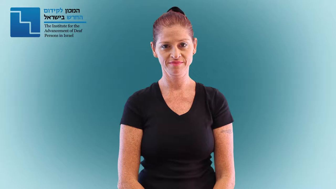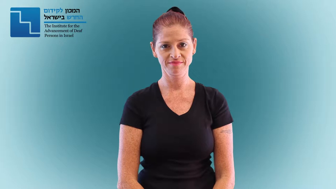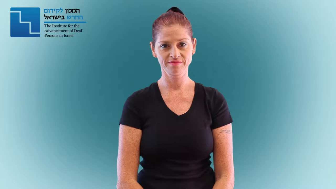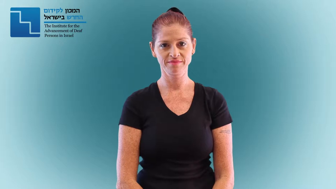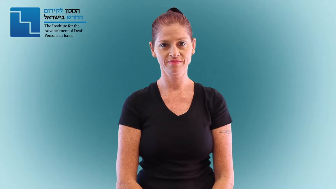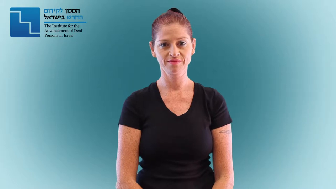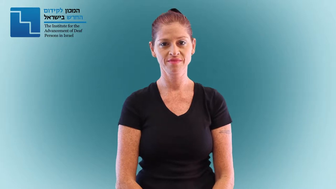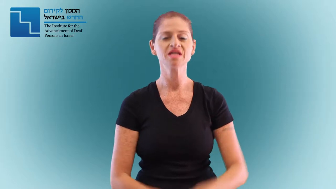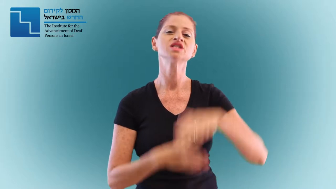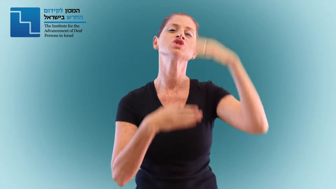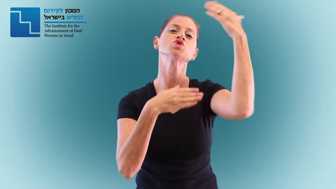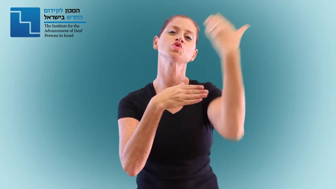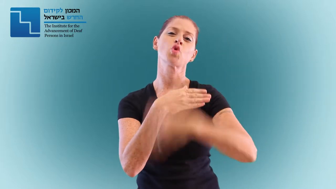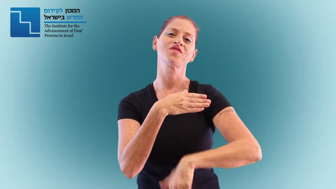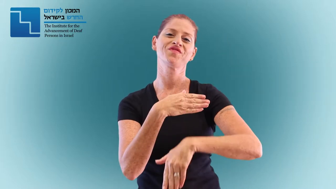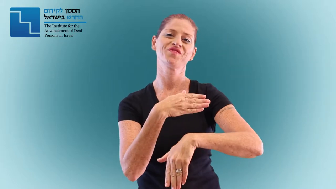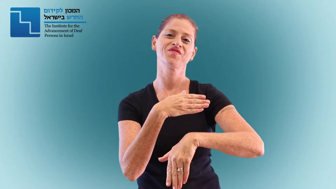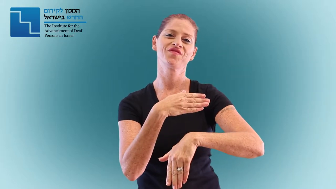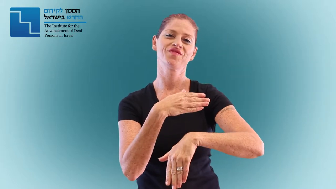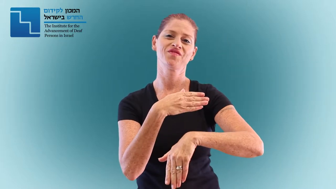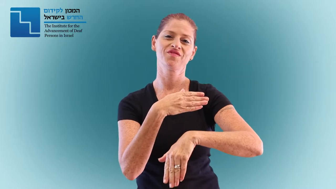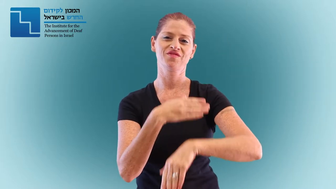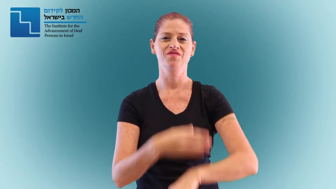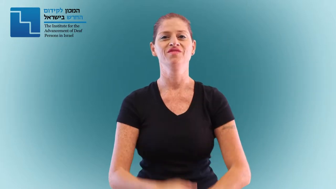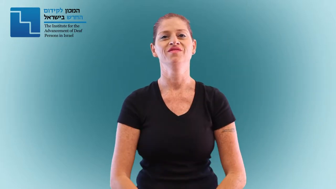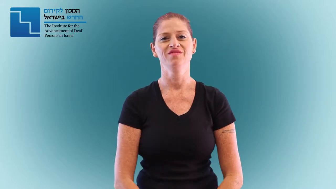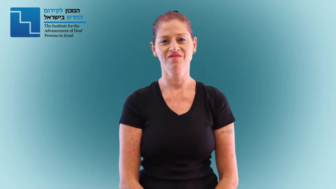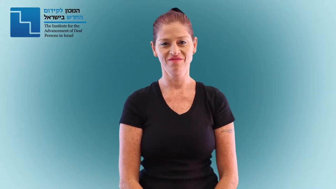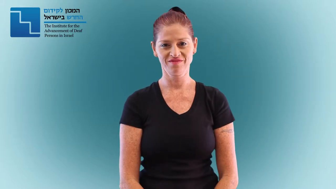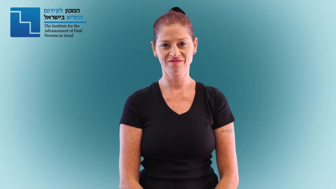סוף / סיום